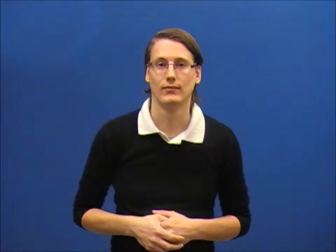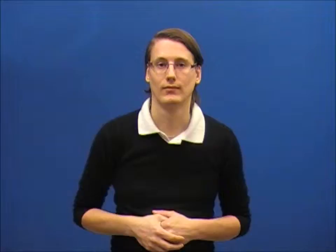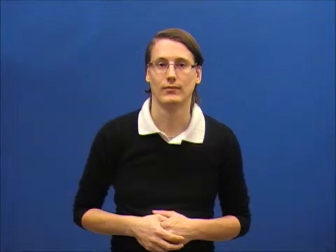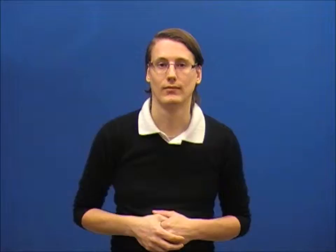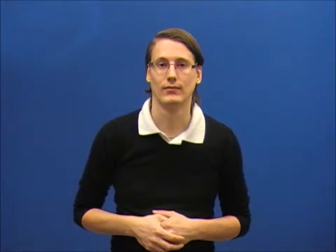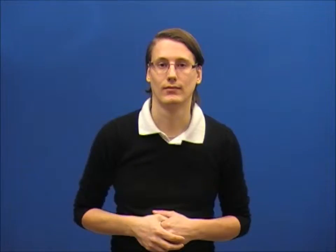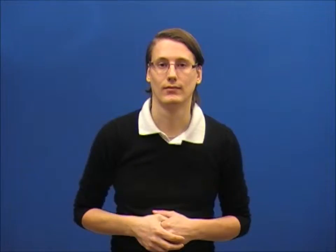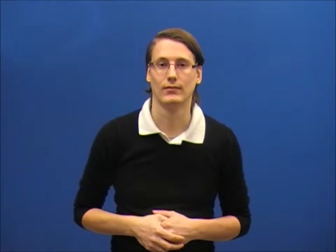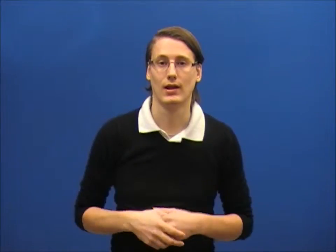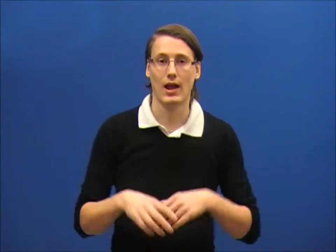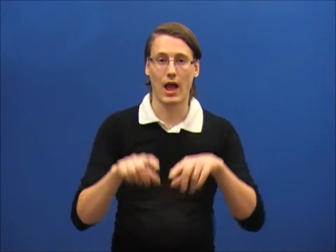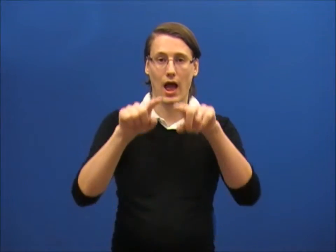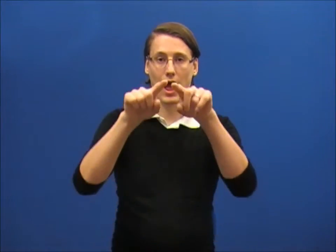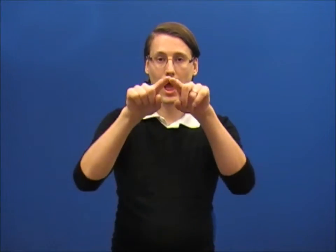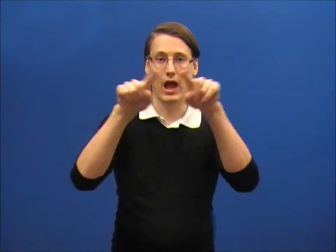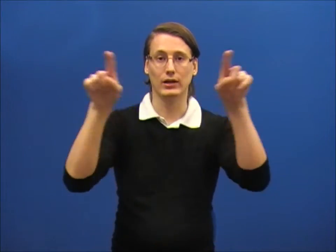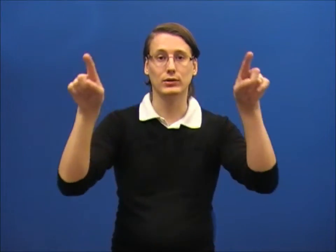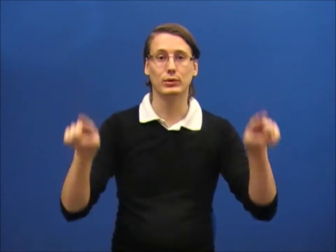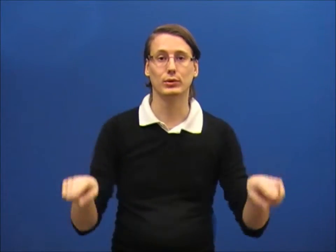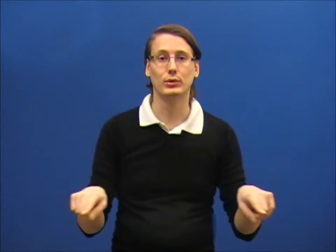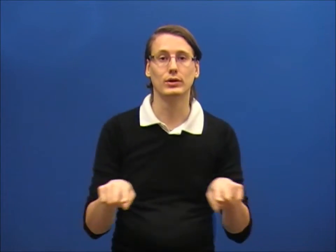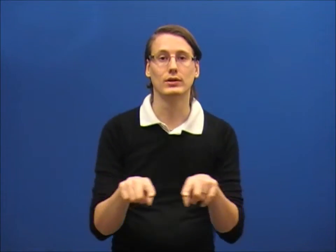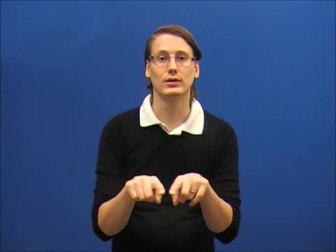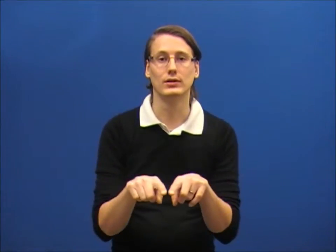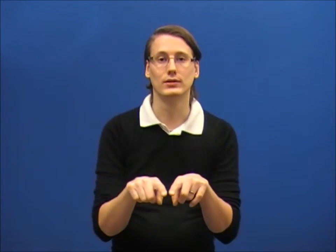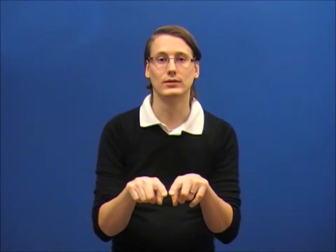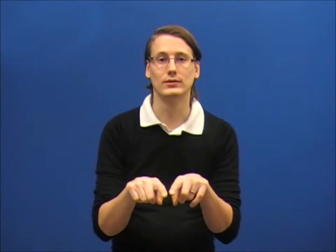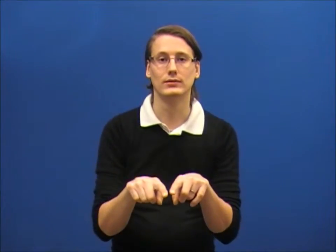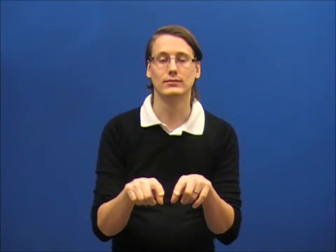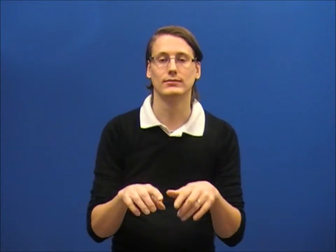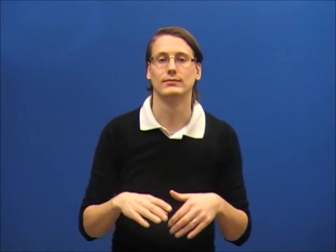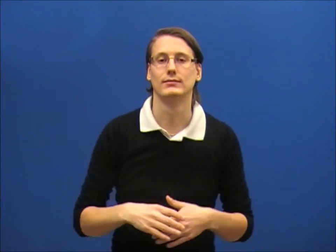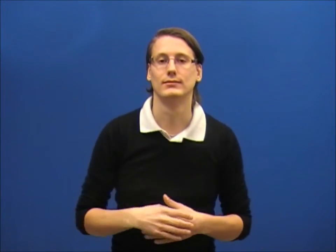HANDDUK